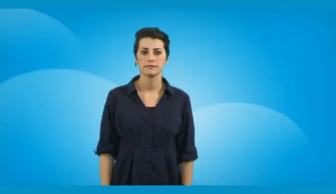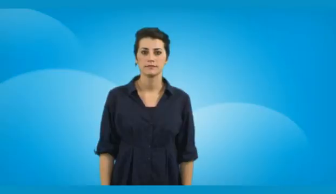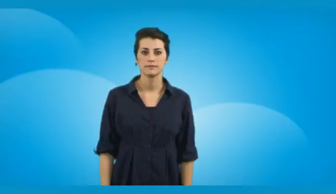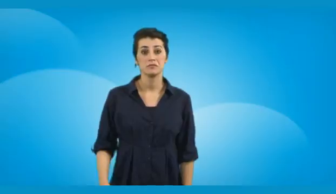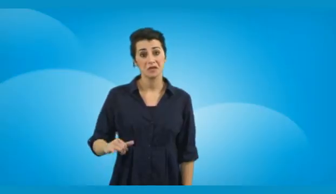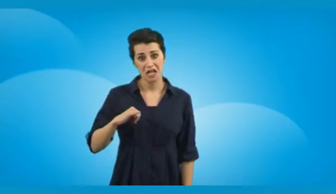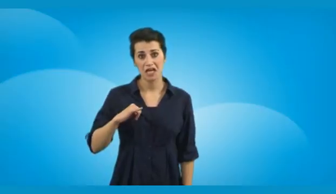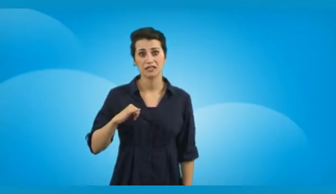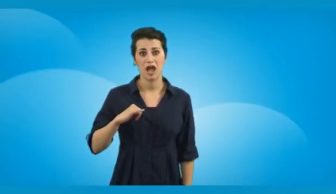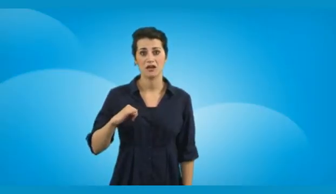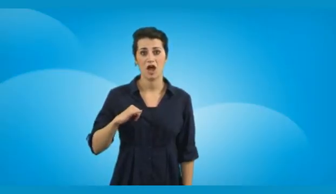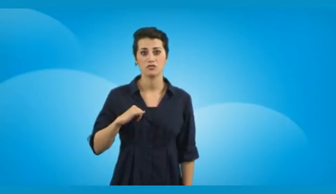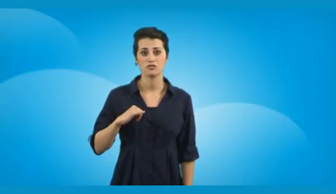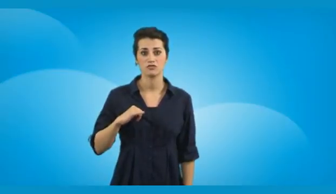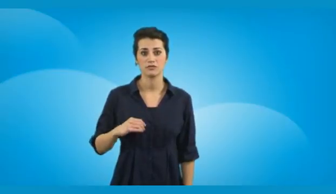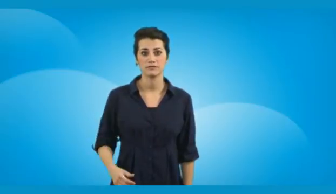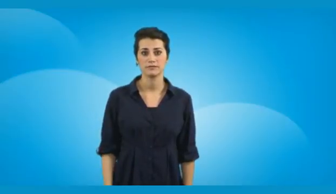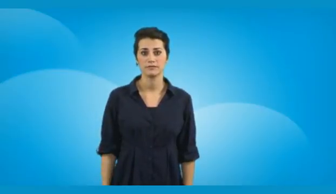Érdekes